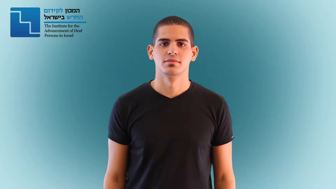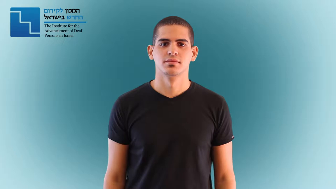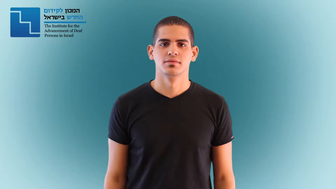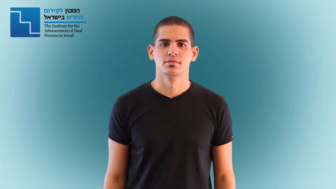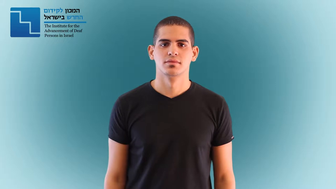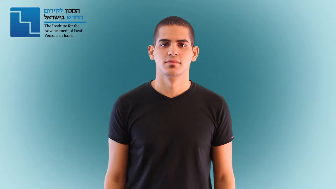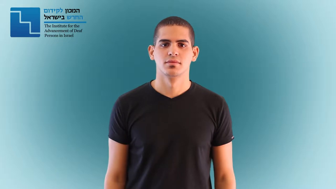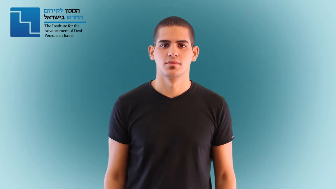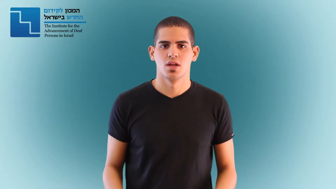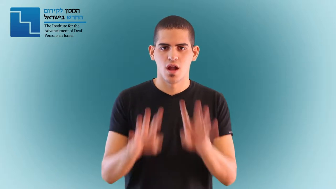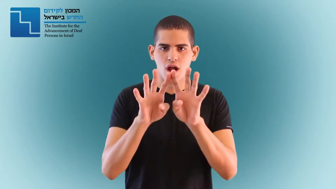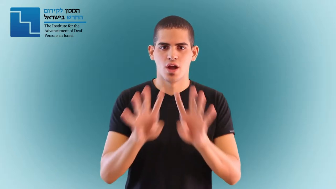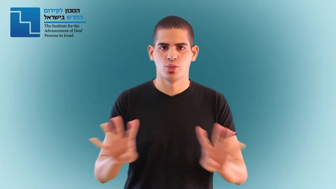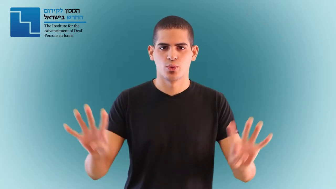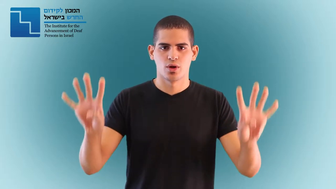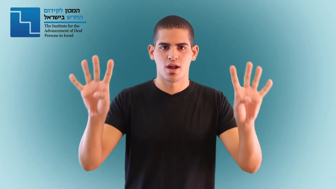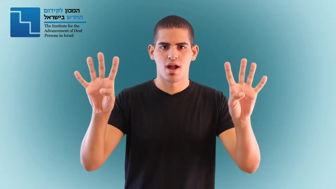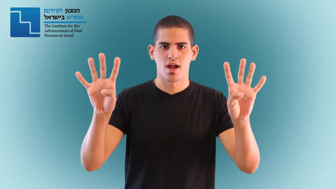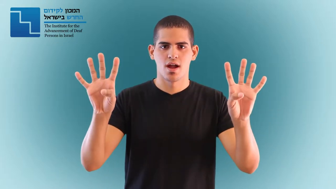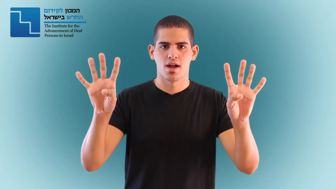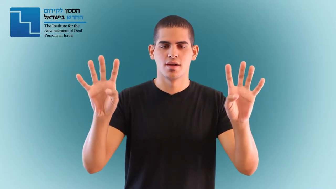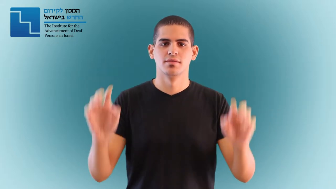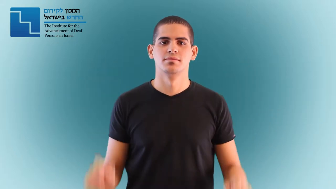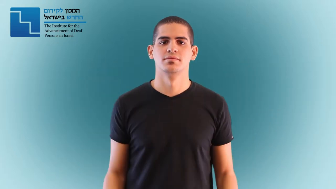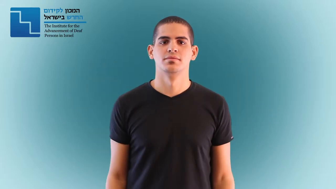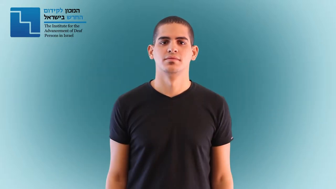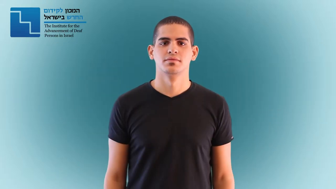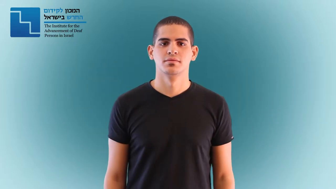חנוכייה